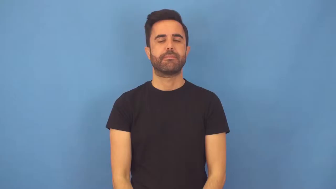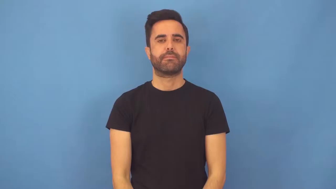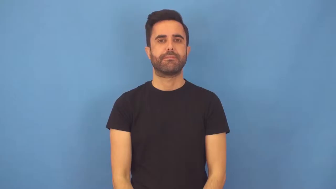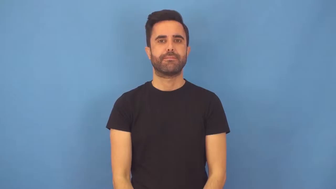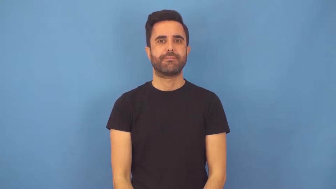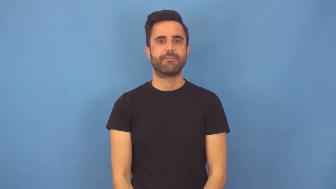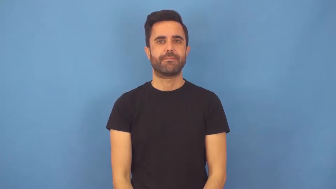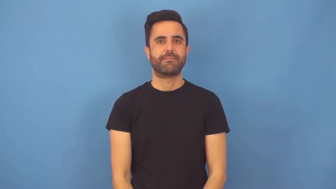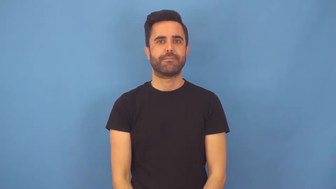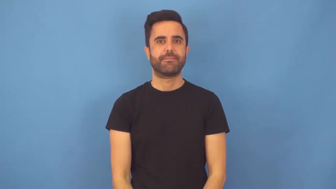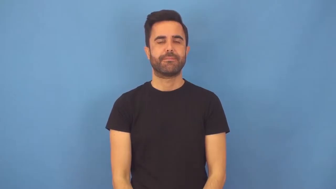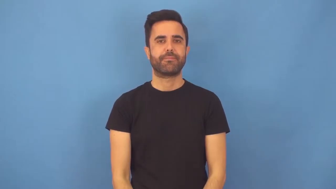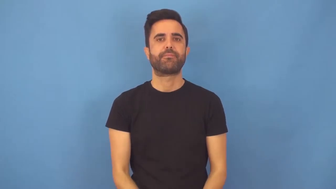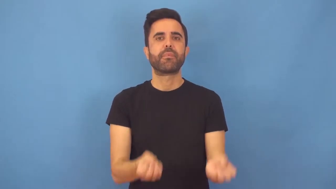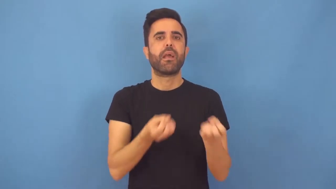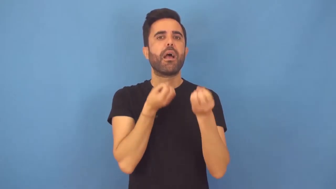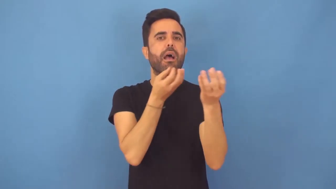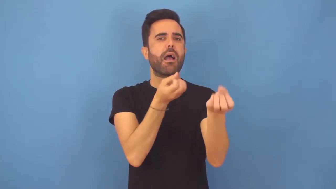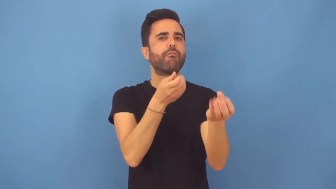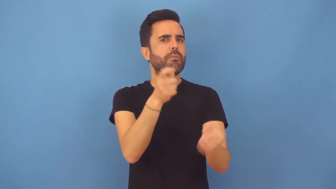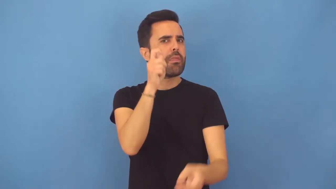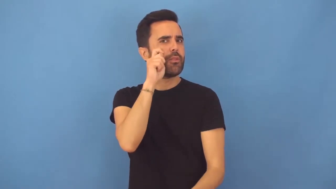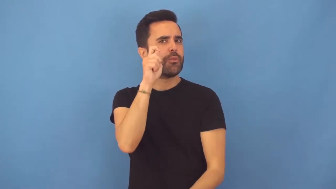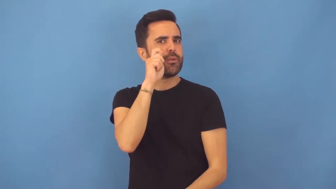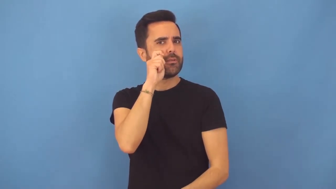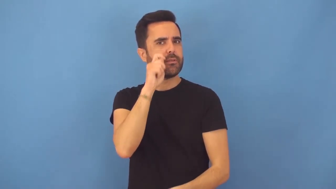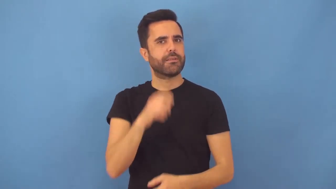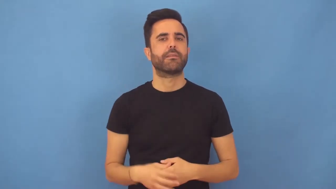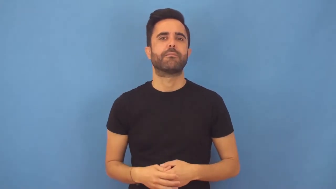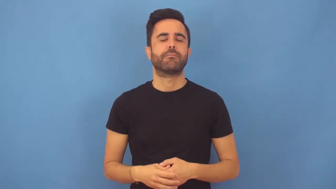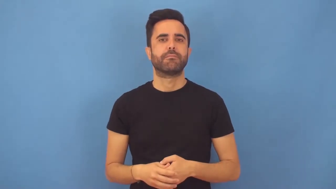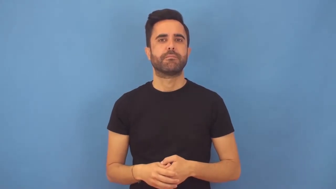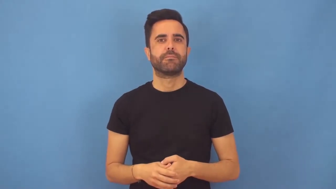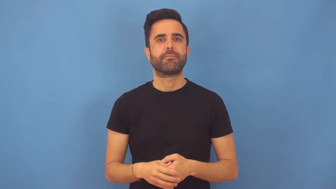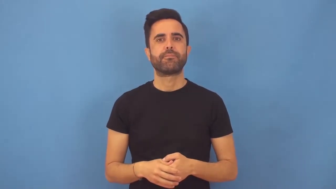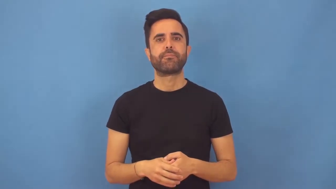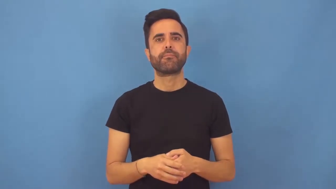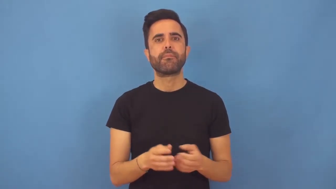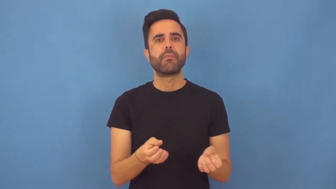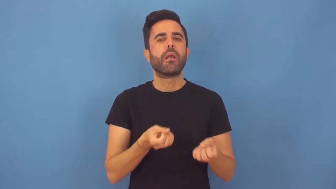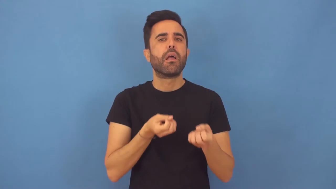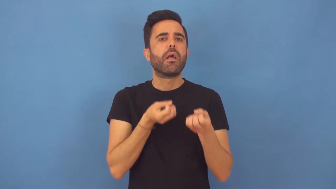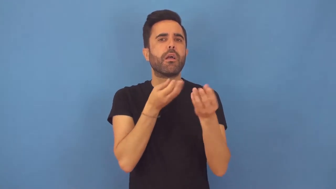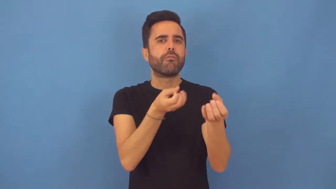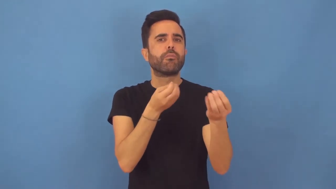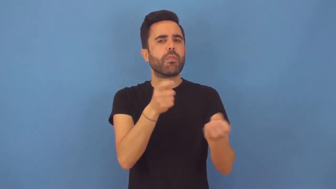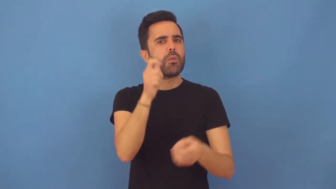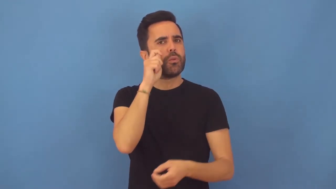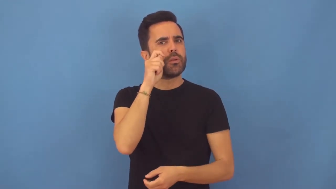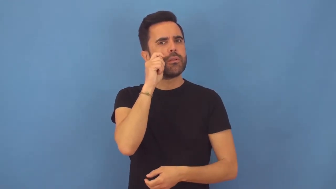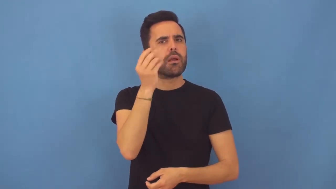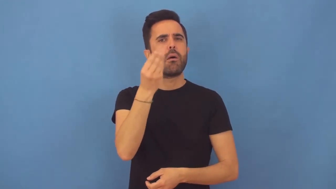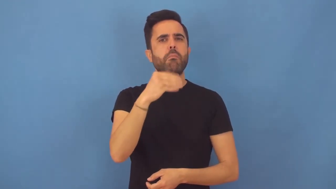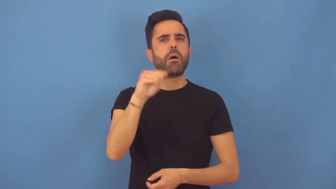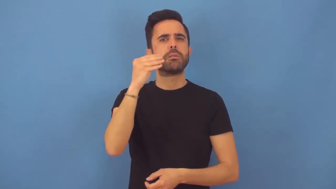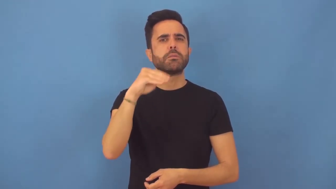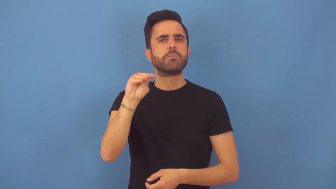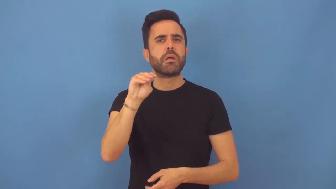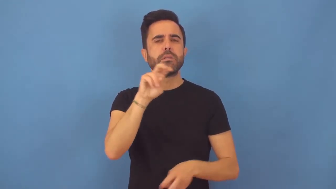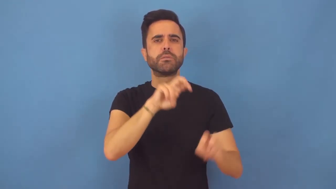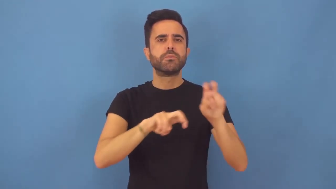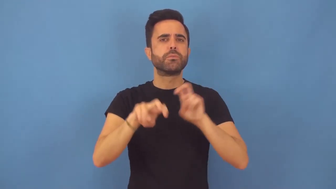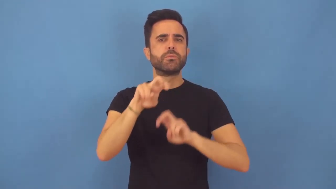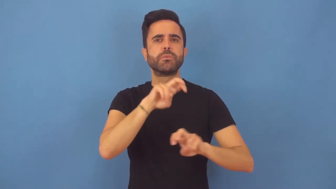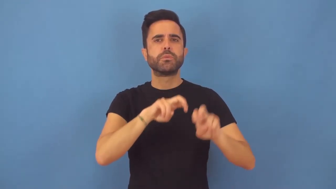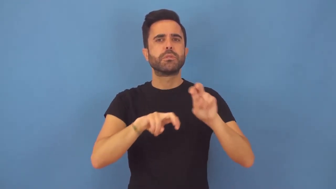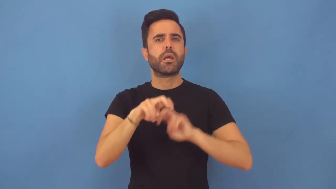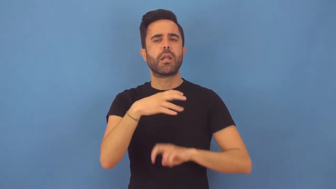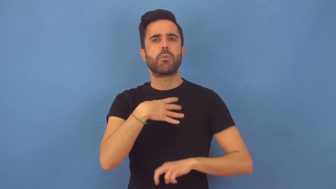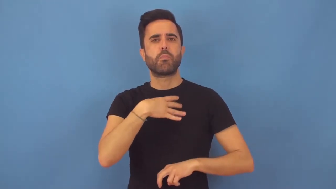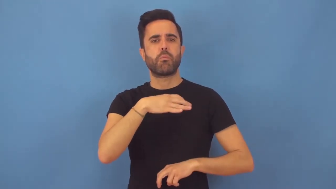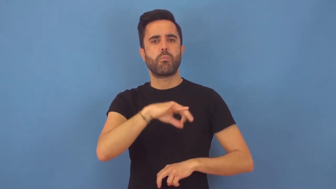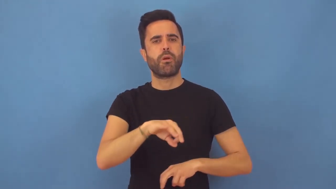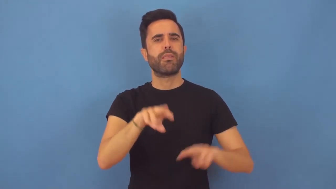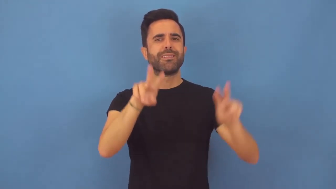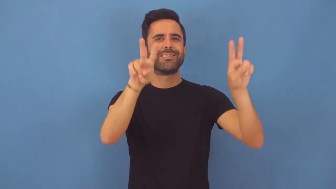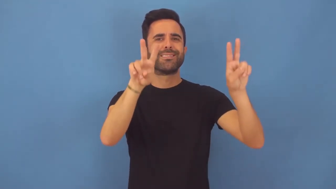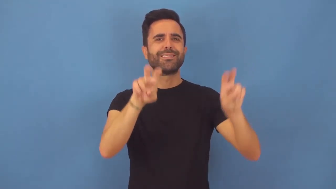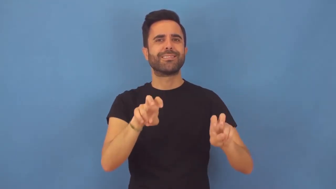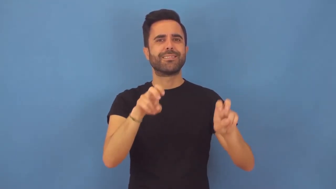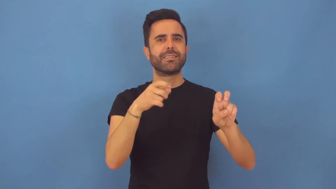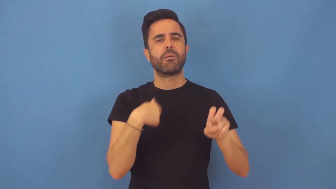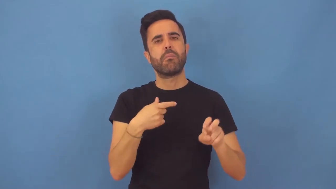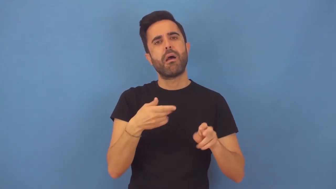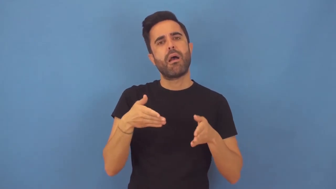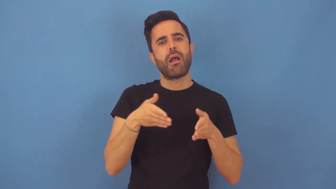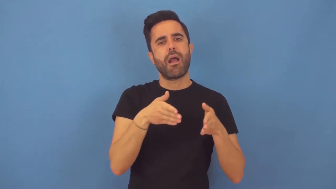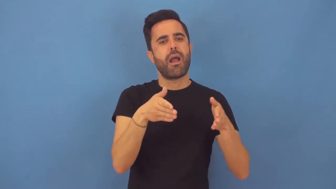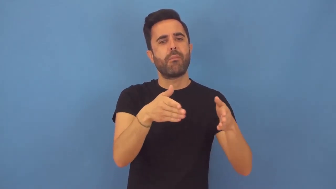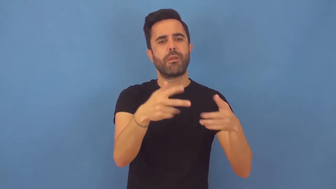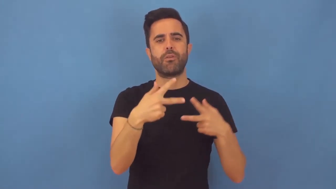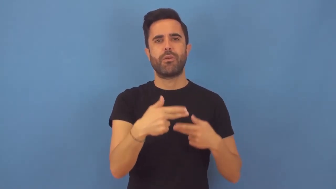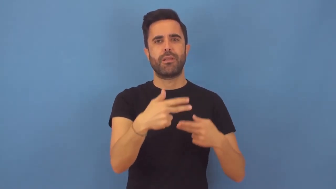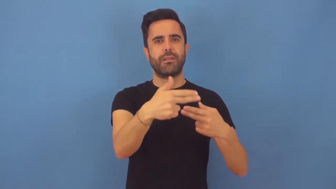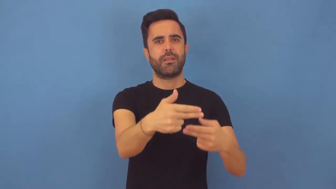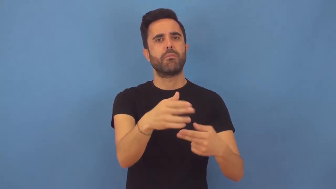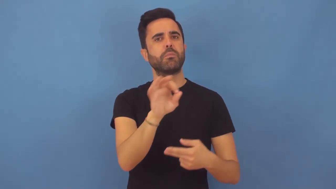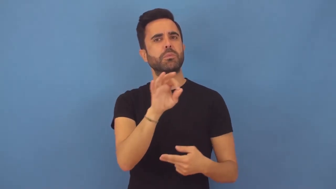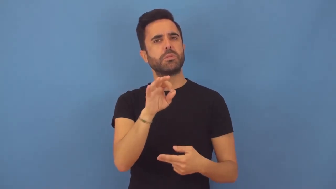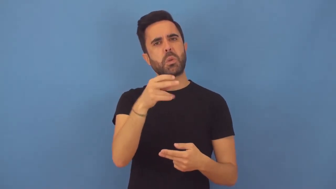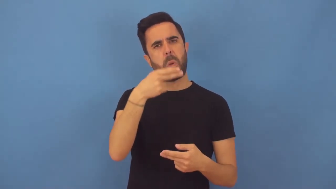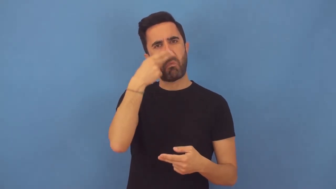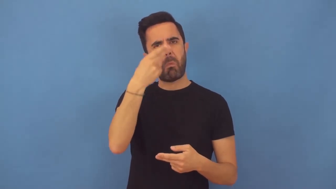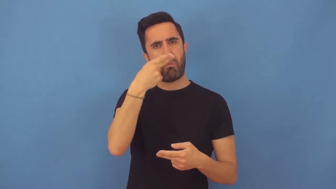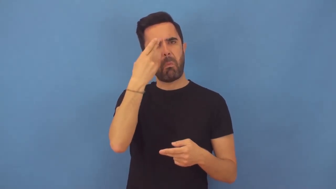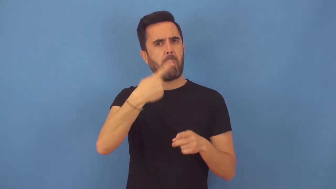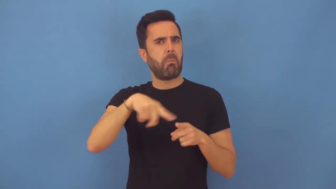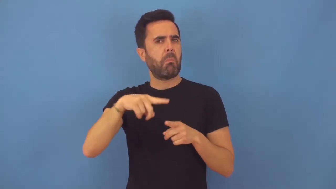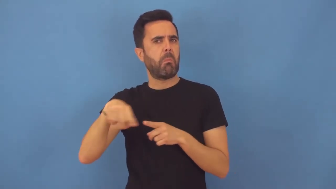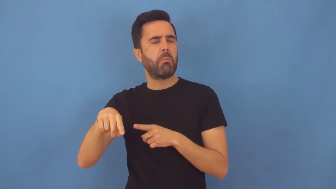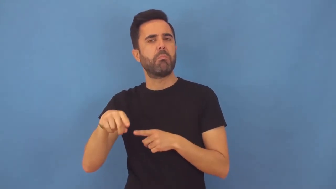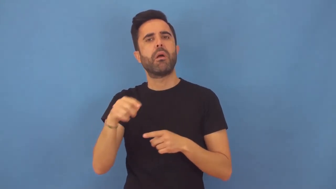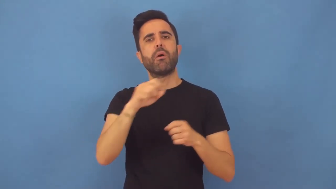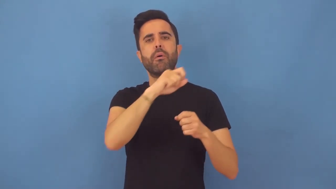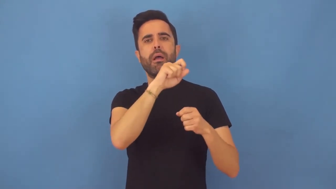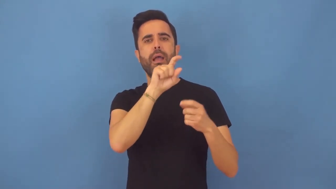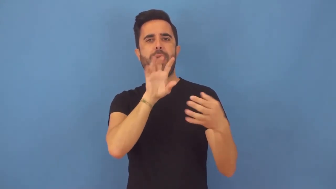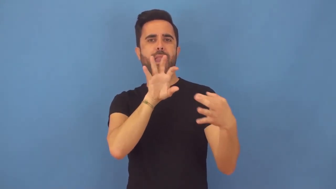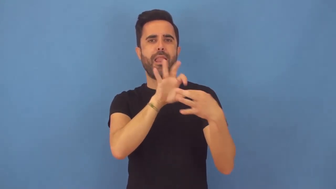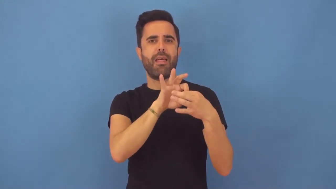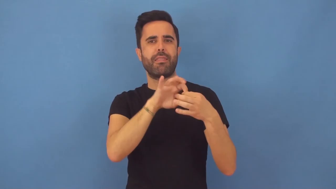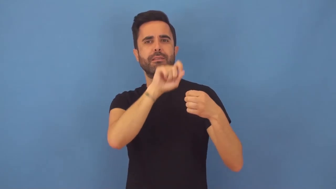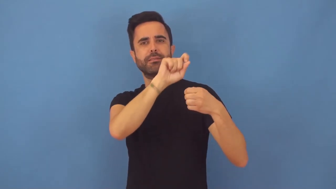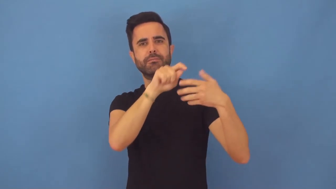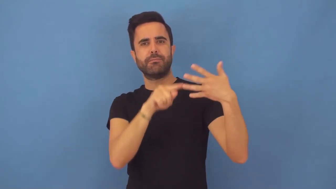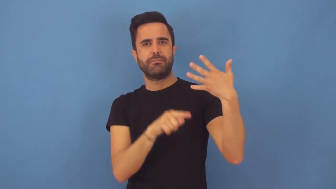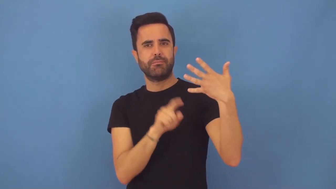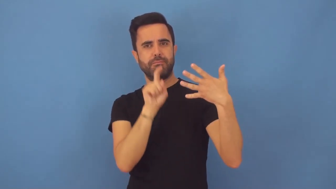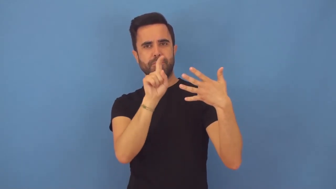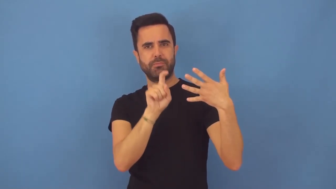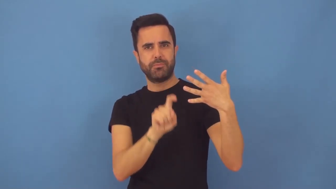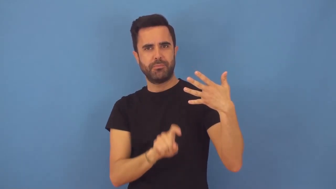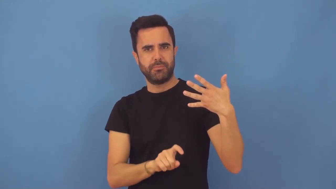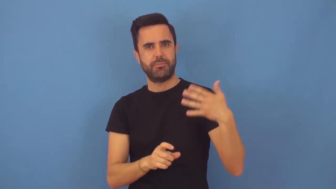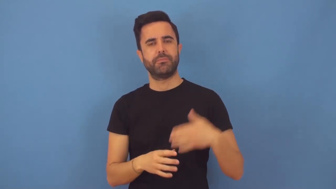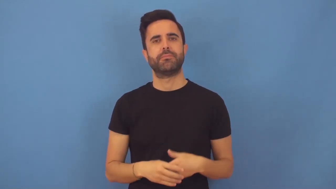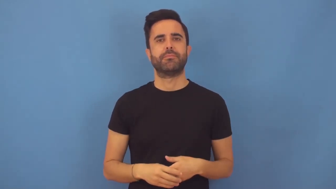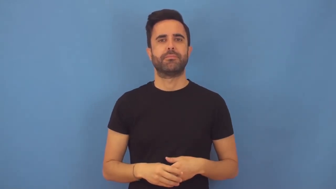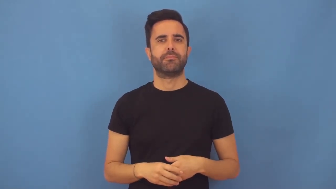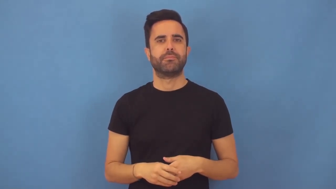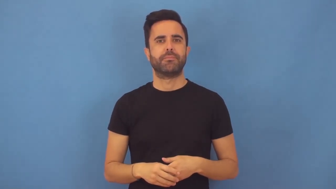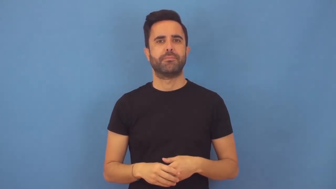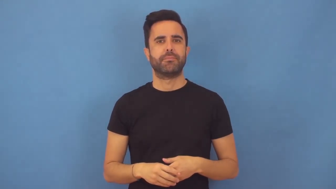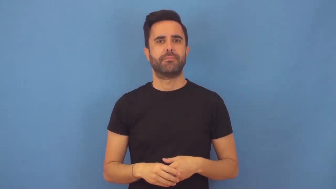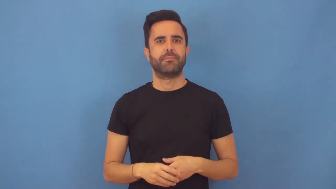InformaciónTurística